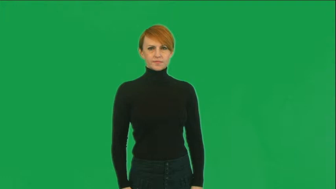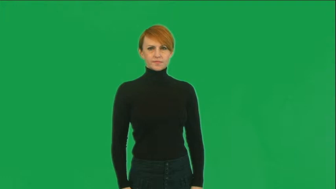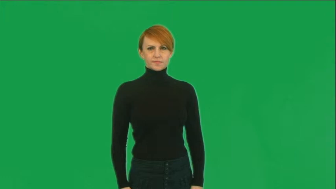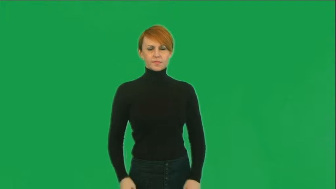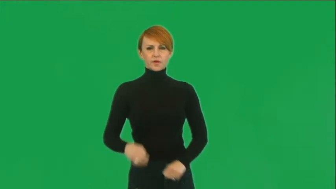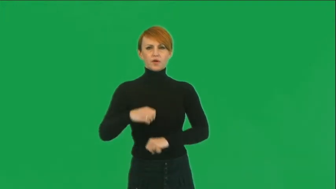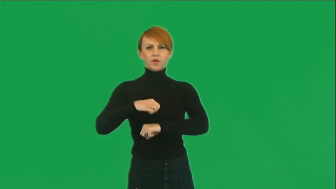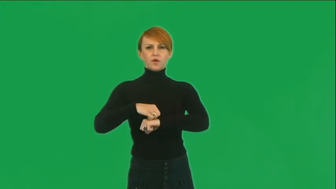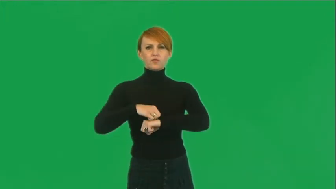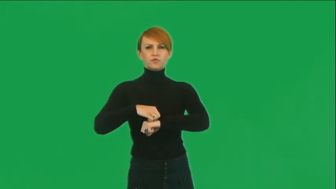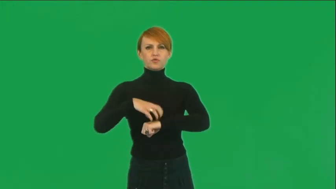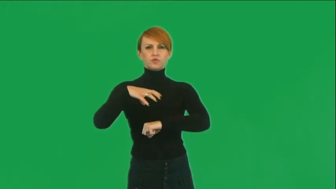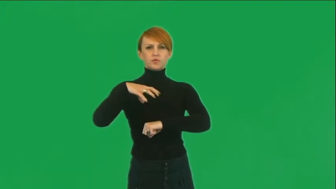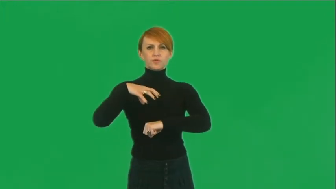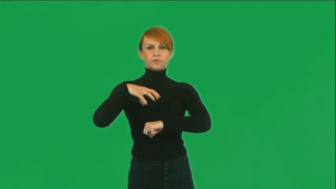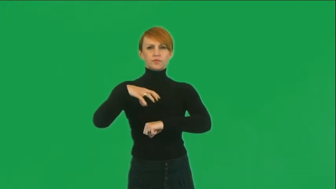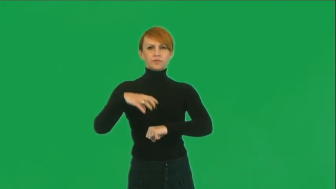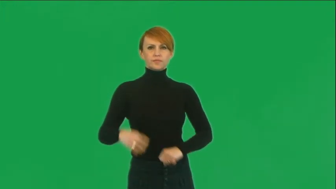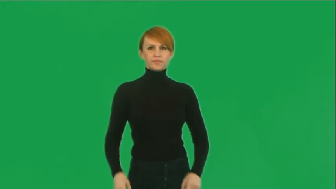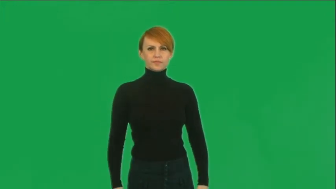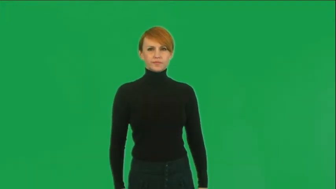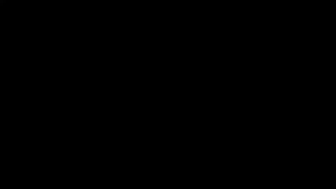wrzód